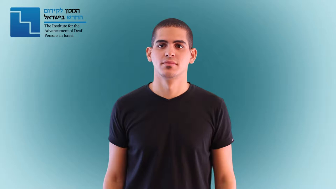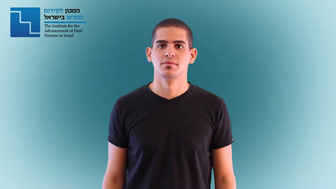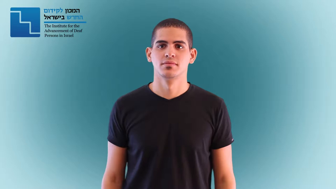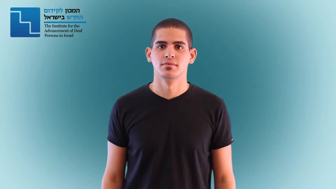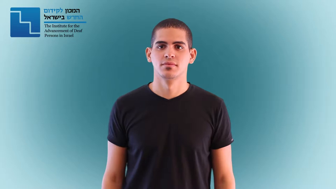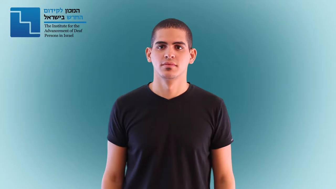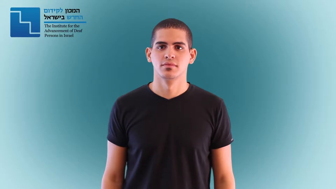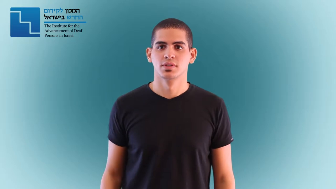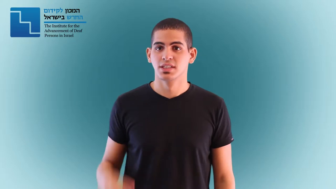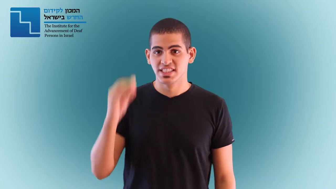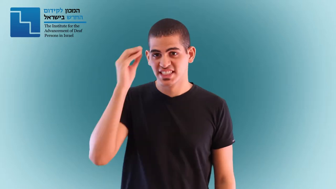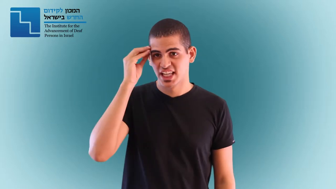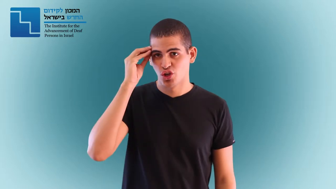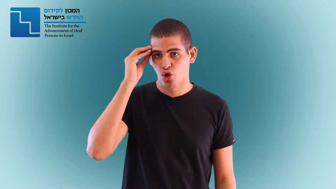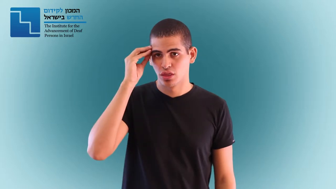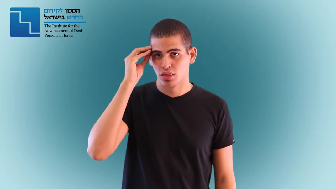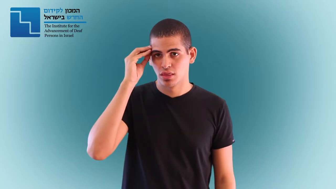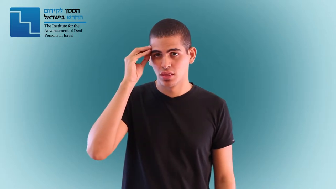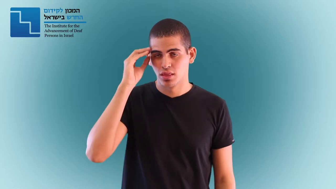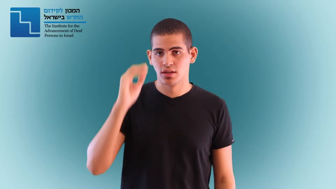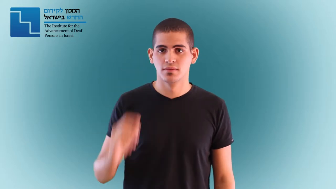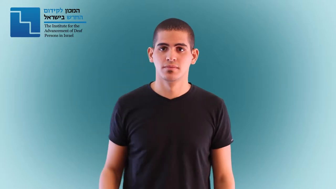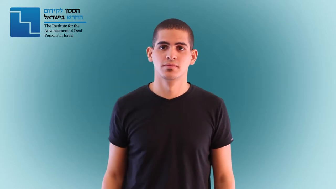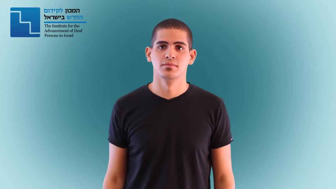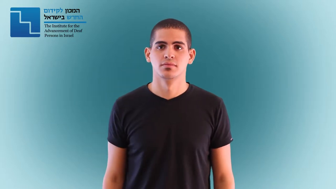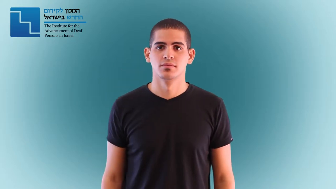זיכרון